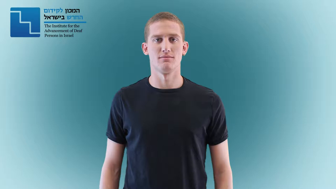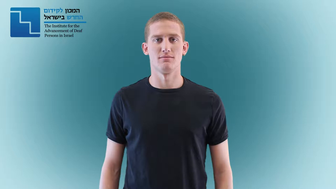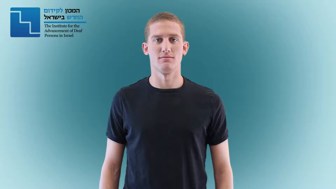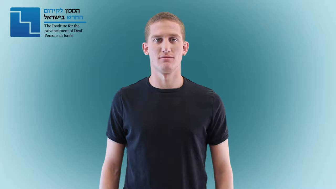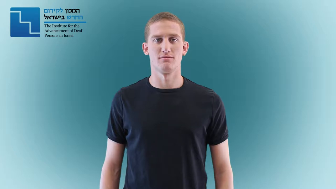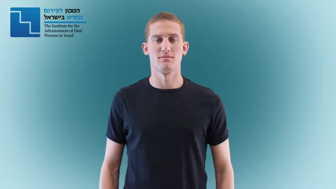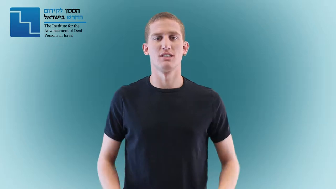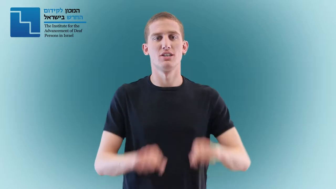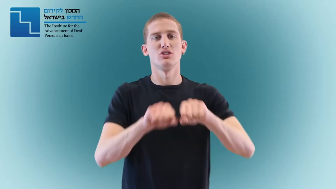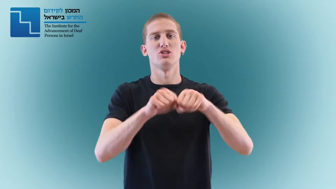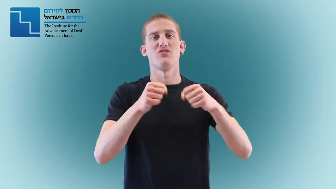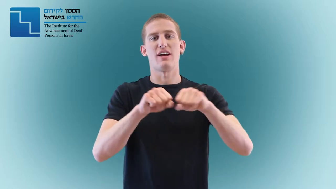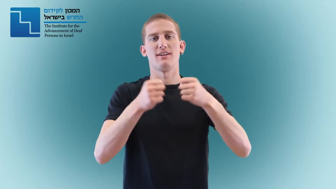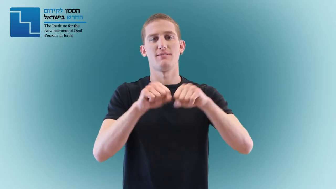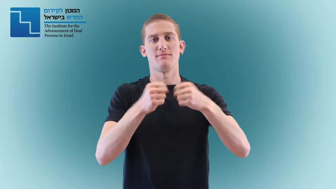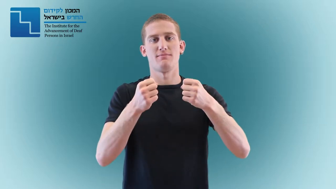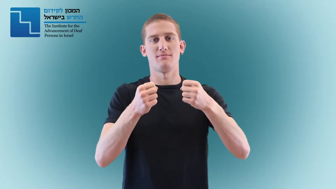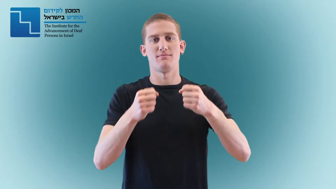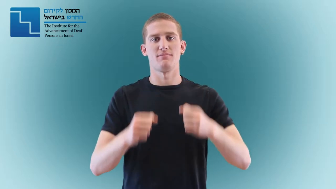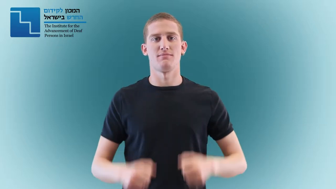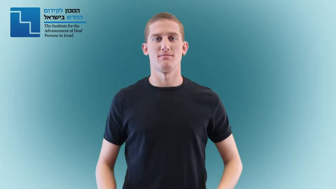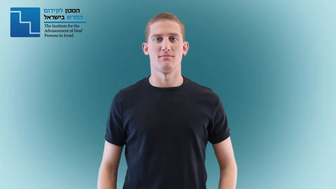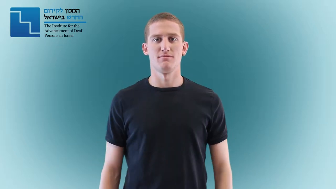שברים